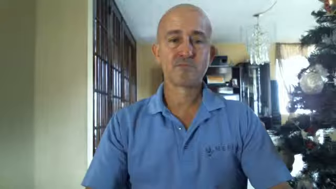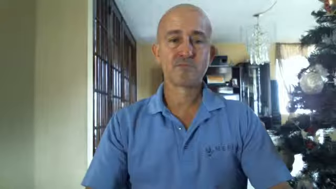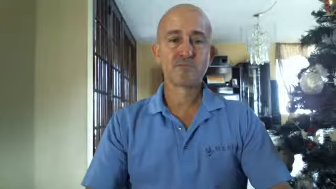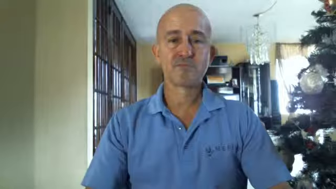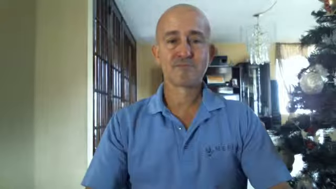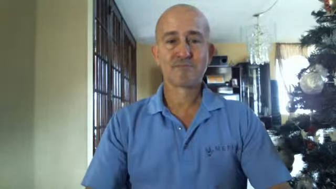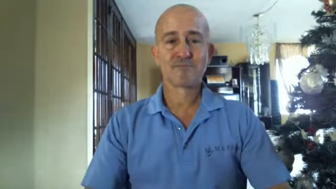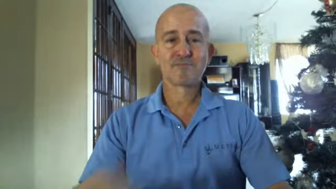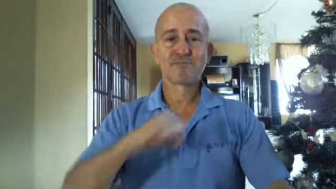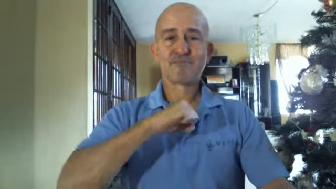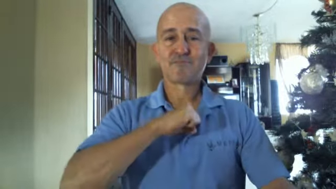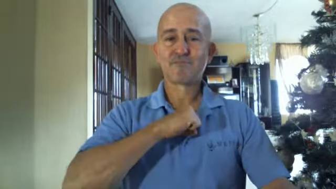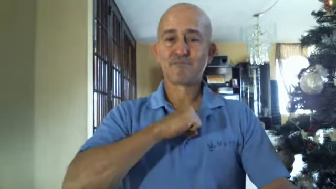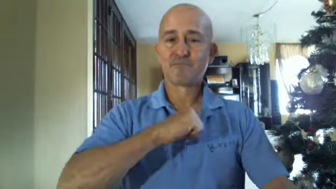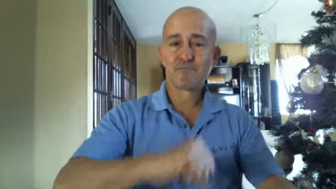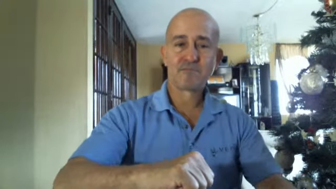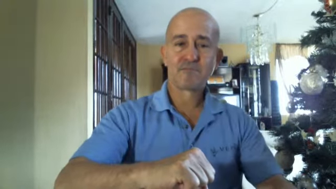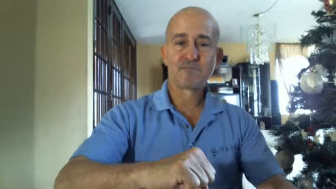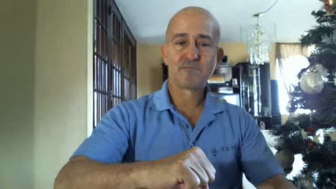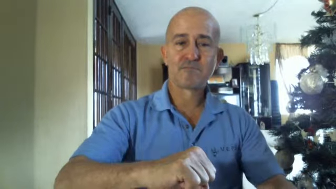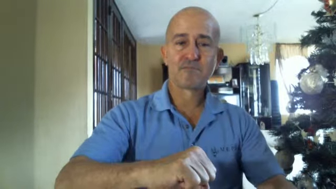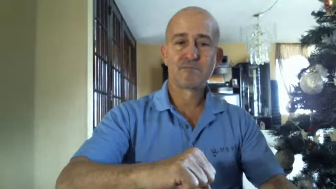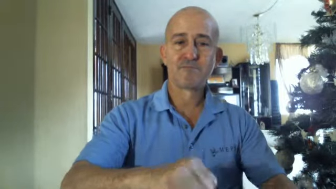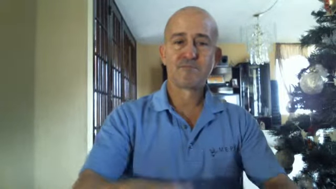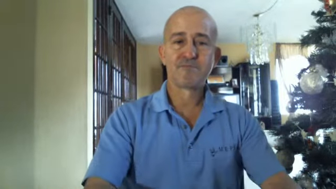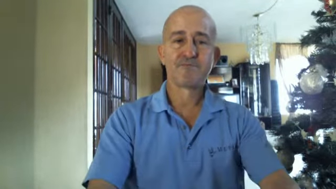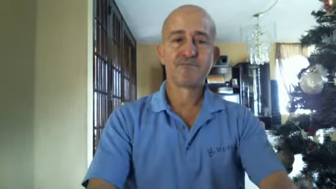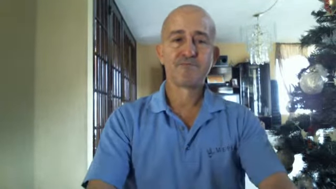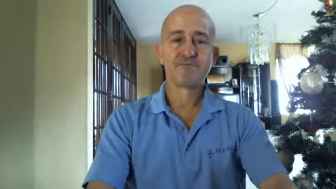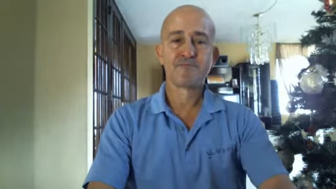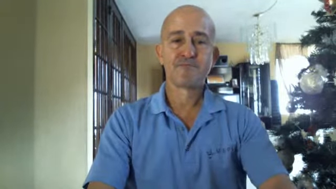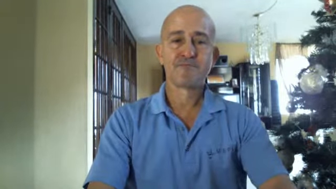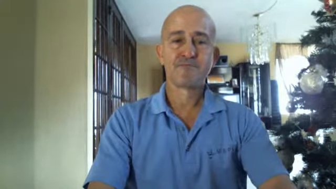abstenerse